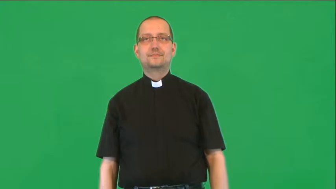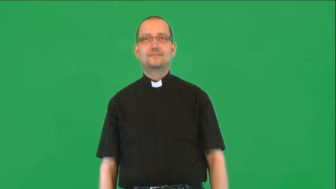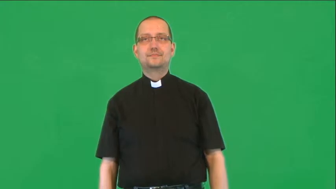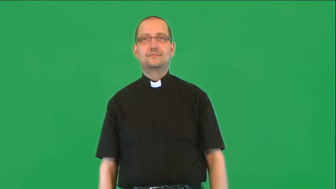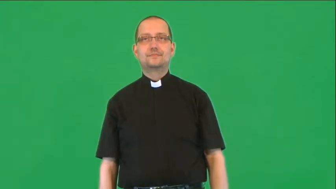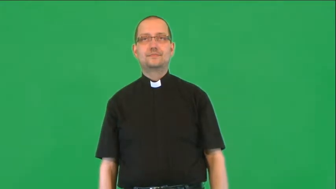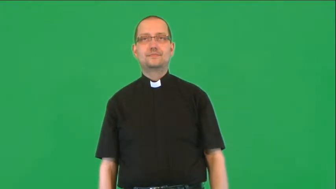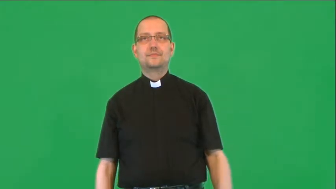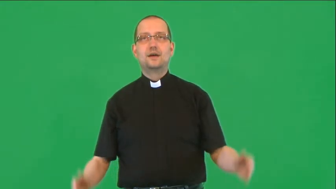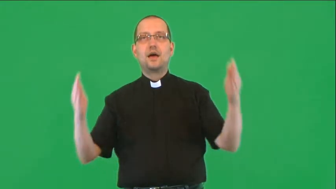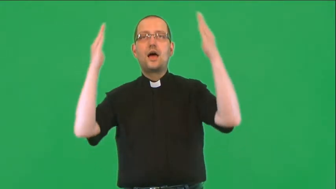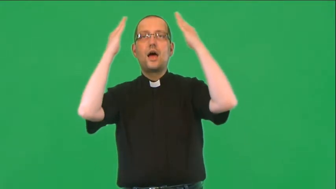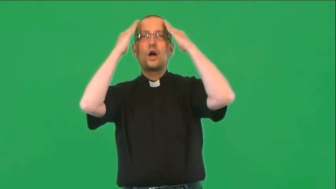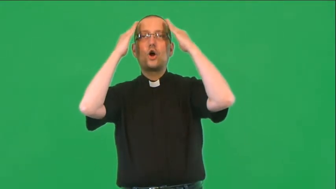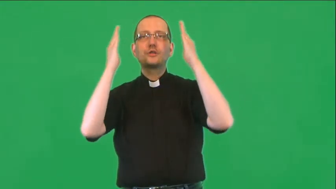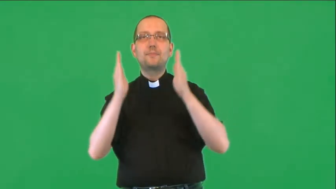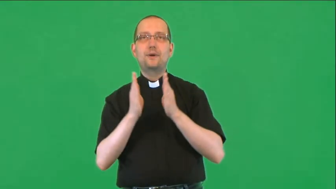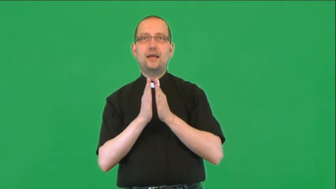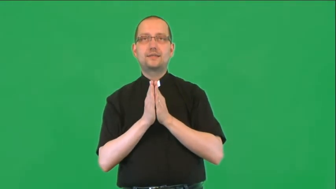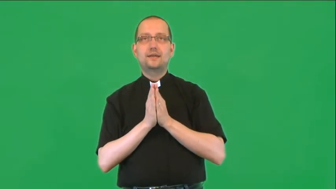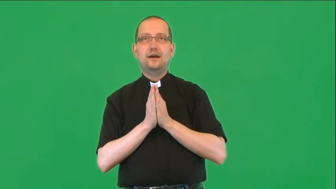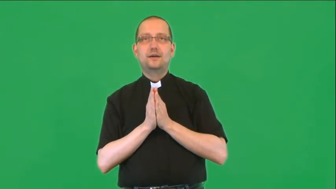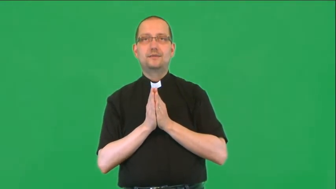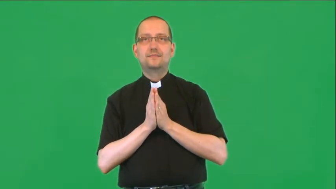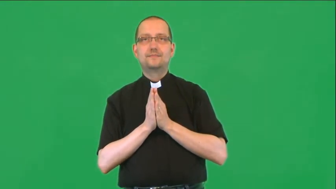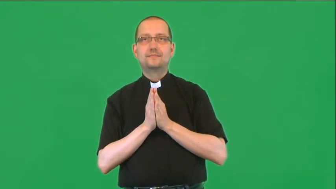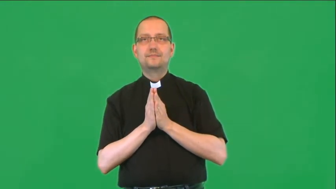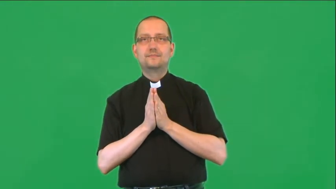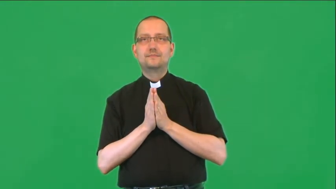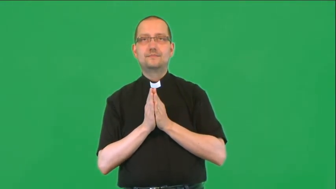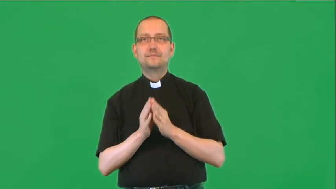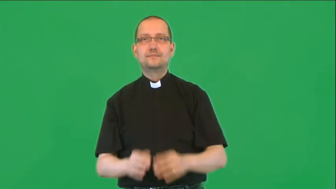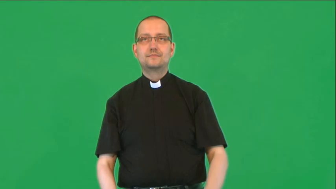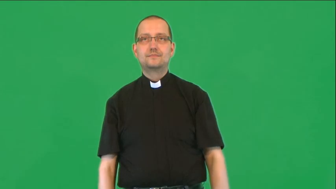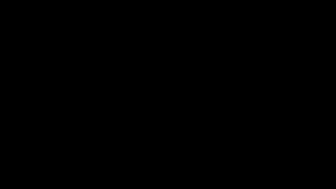kontemplacja